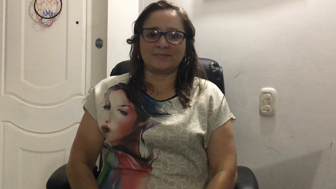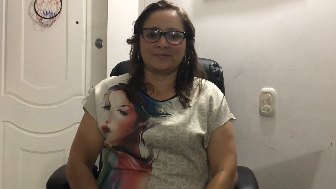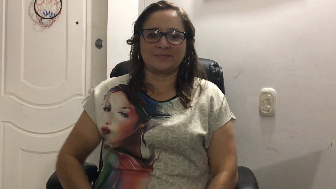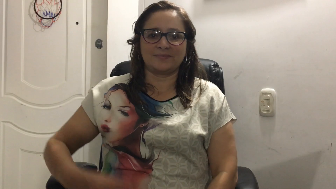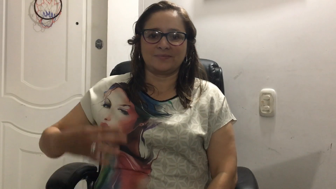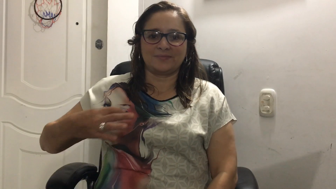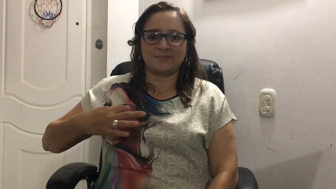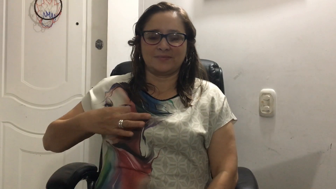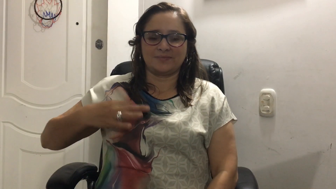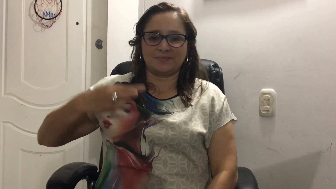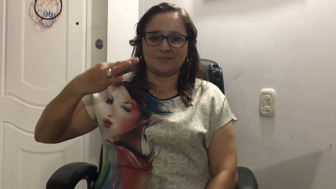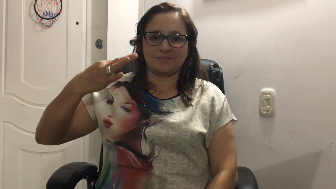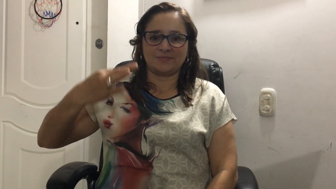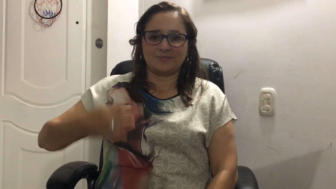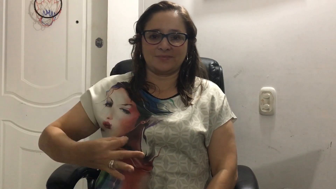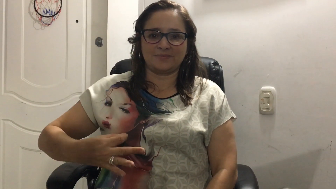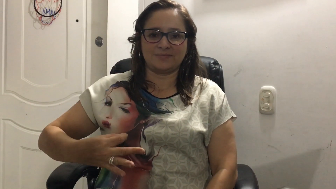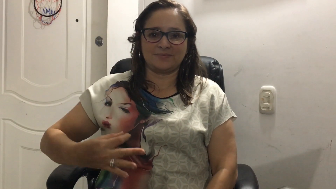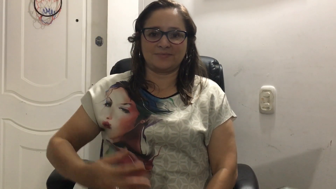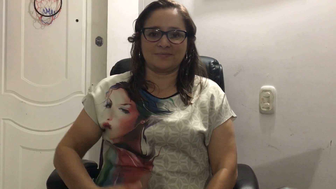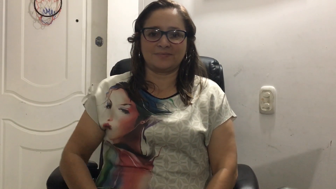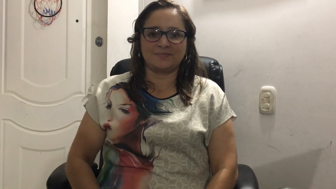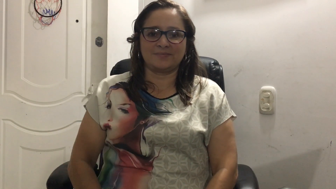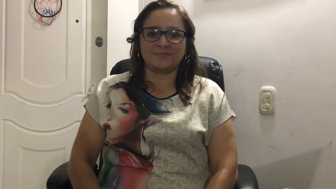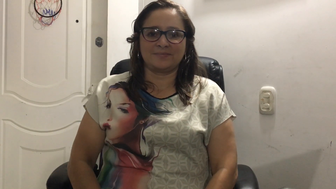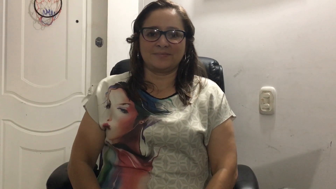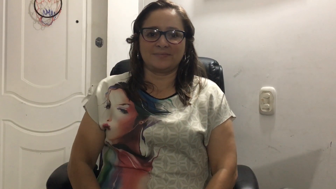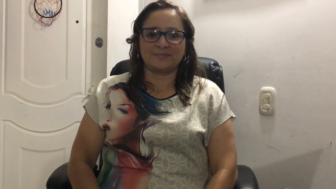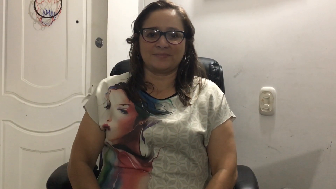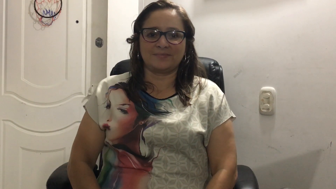Educación